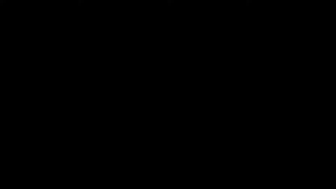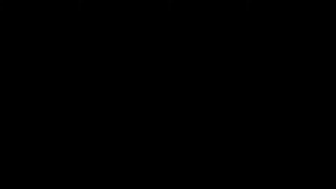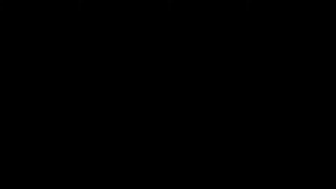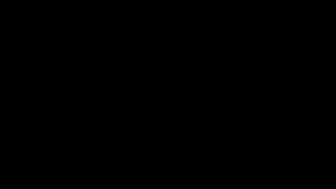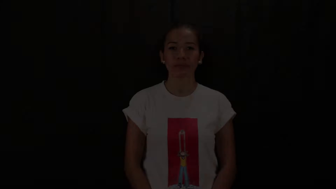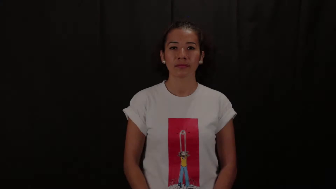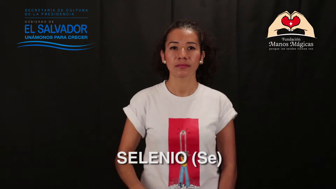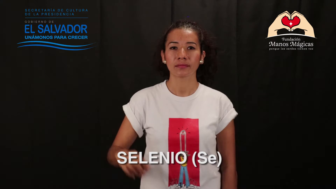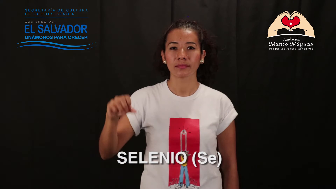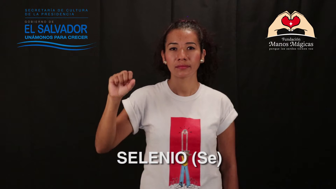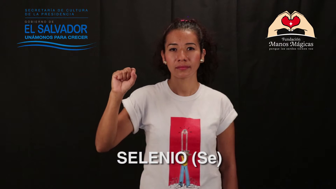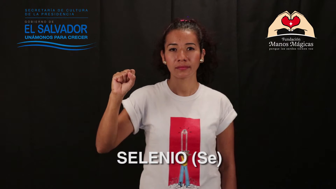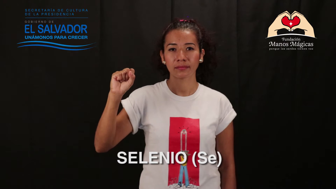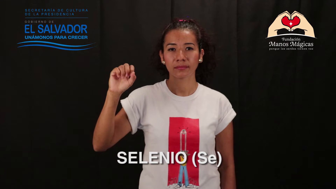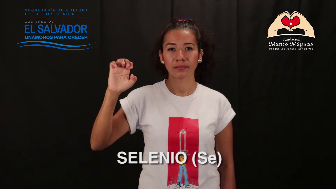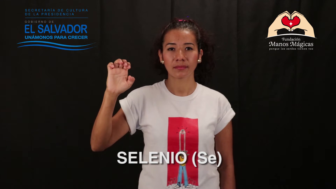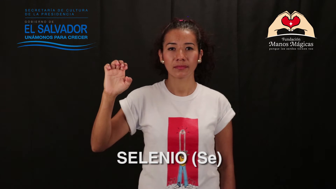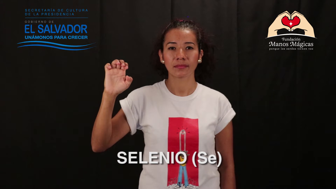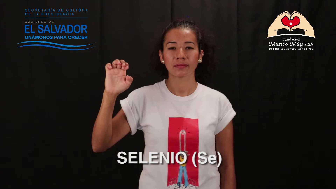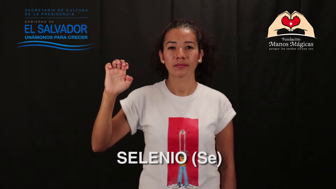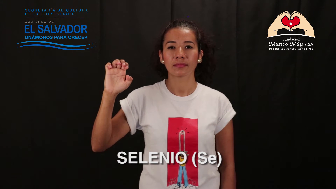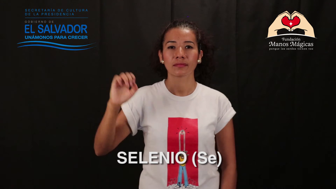SELENIO